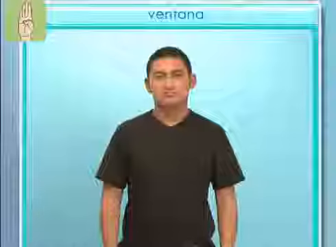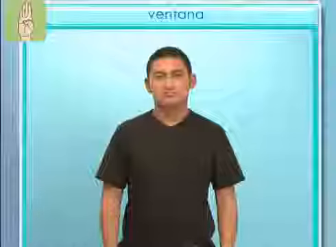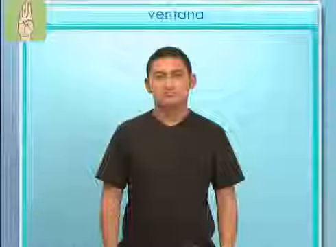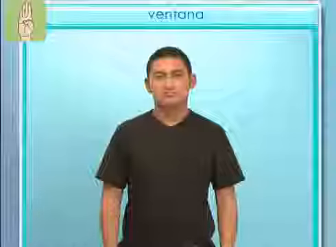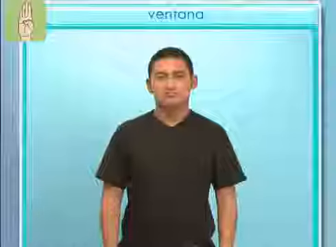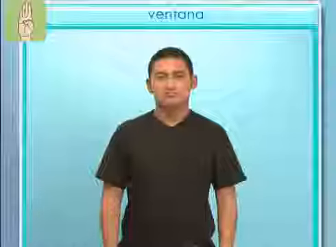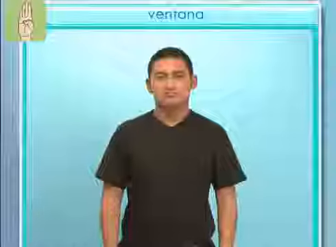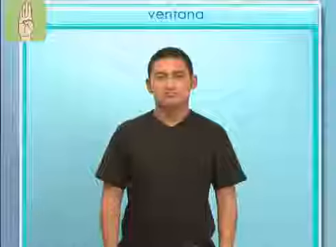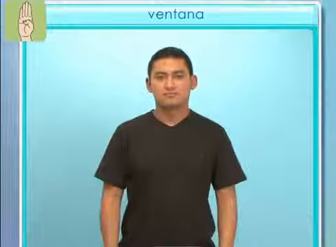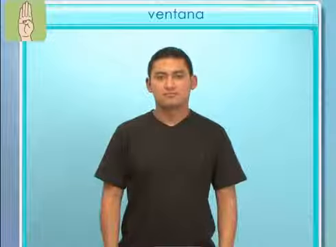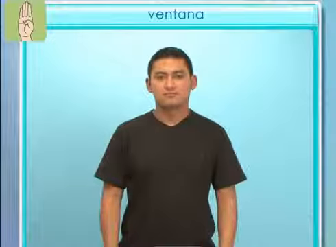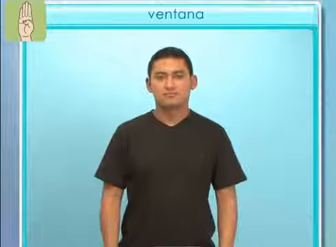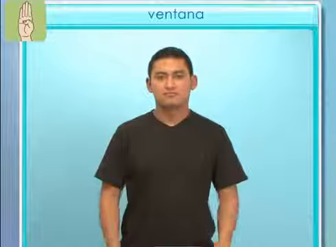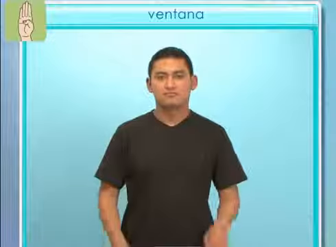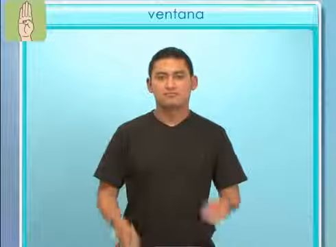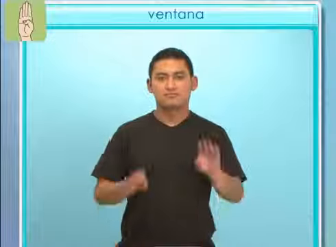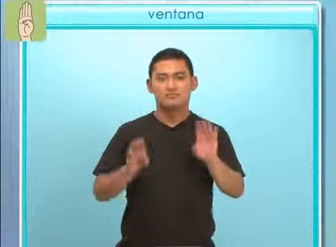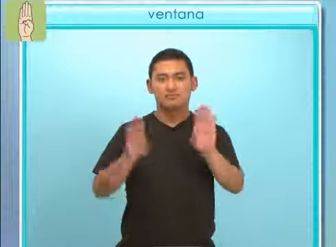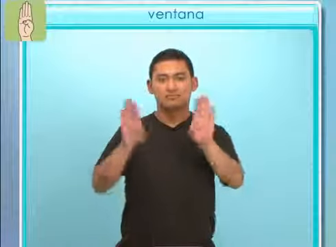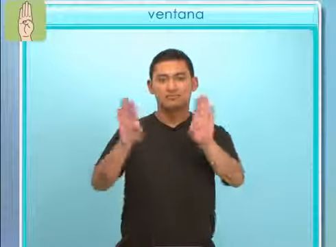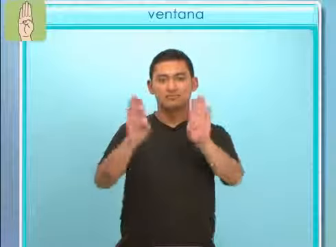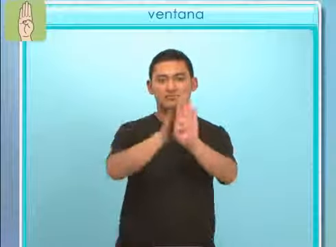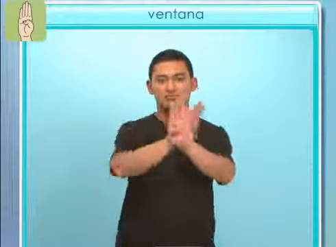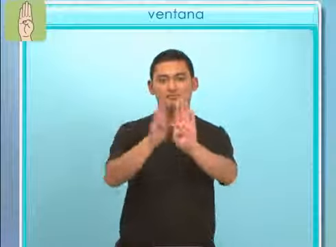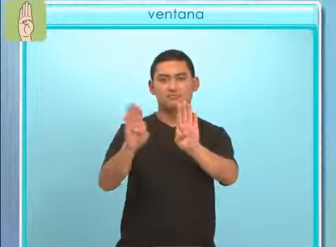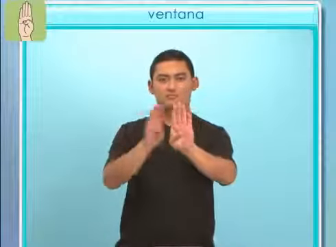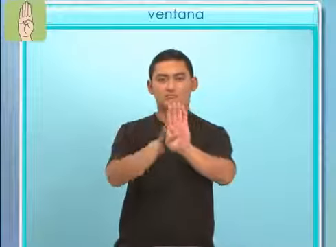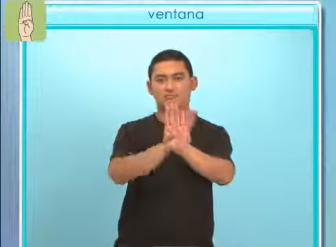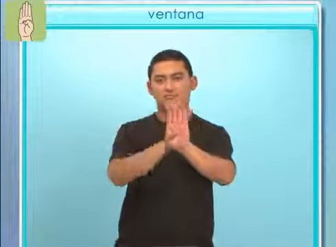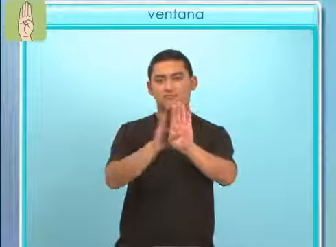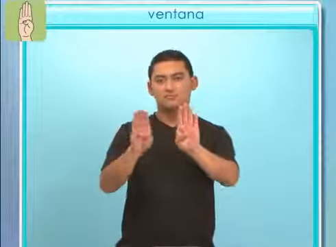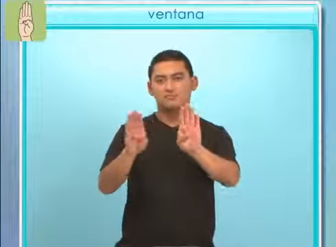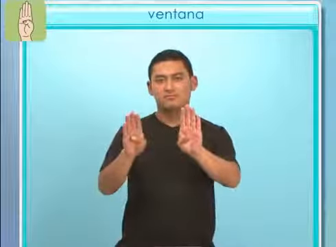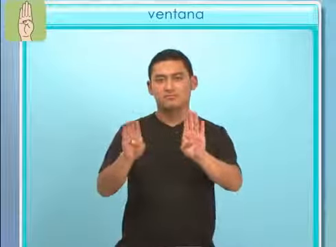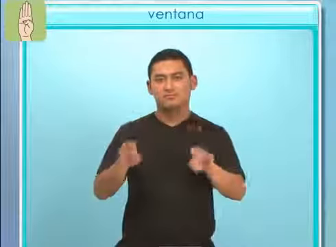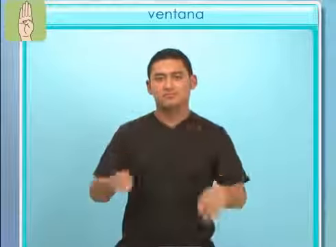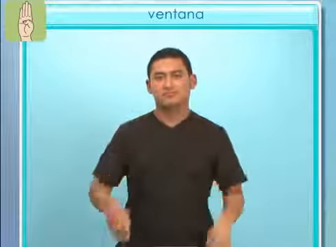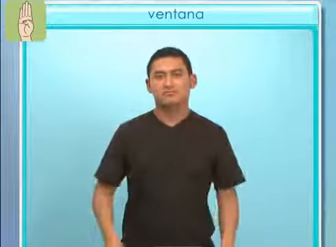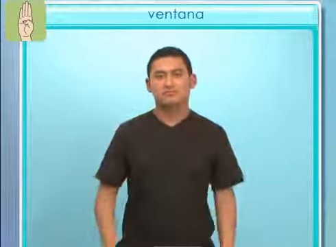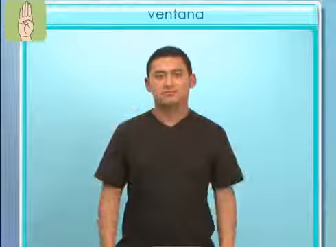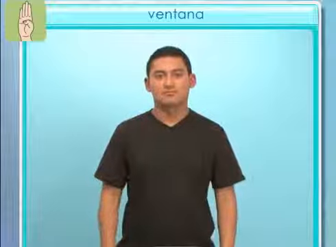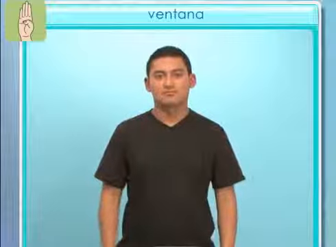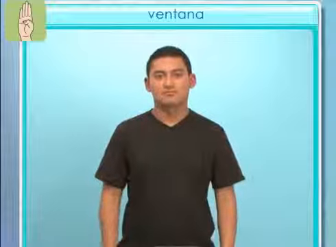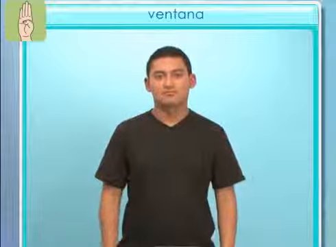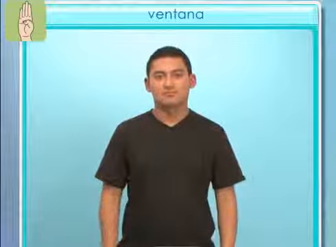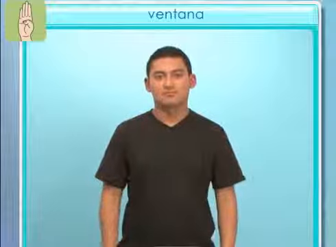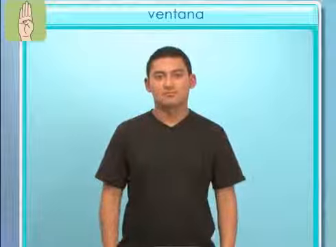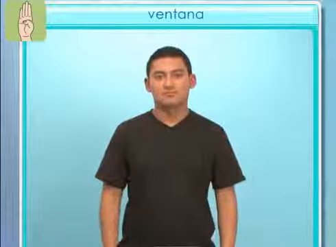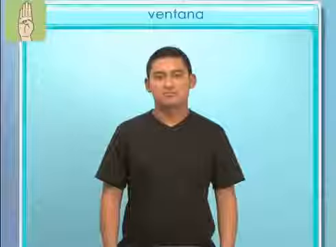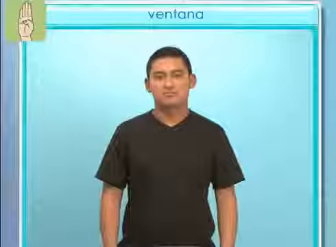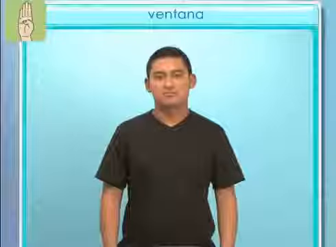VENTANA